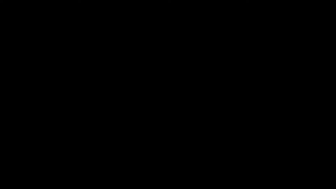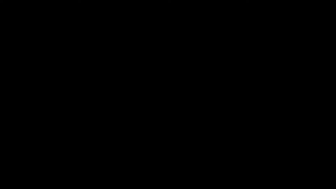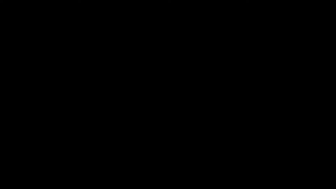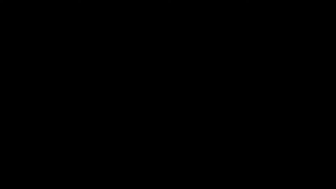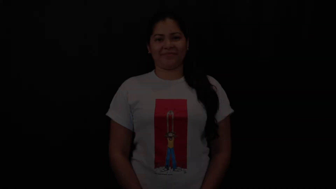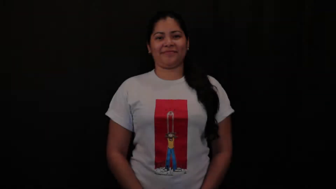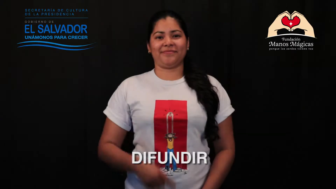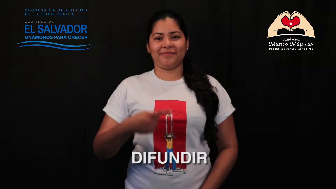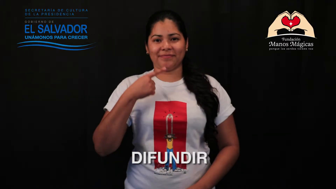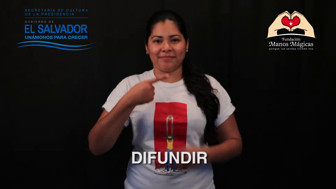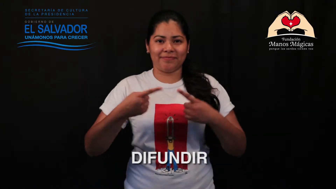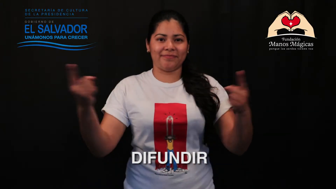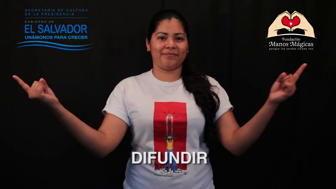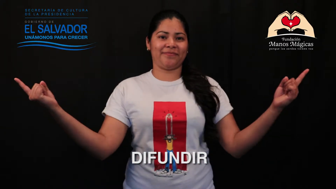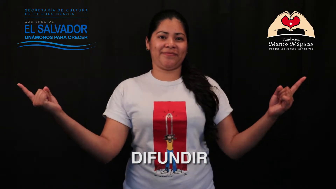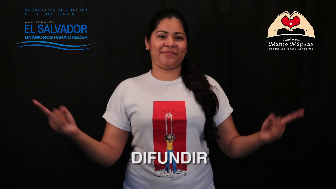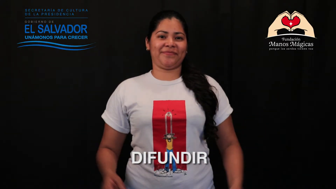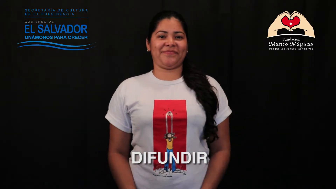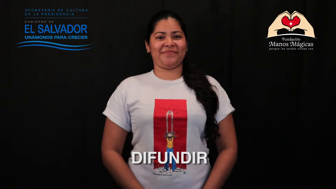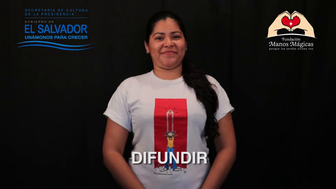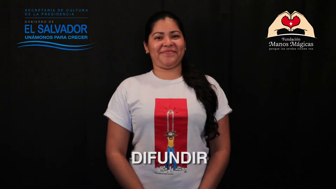DIFUNDIR